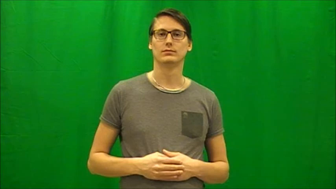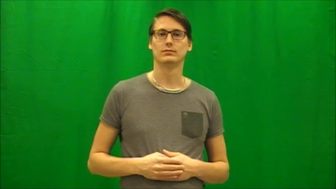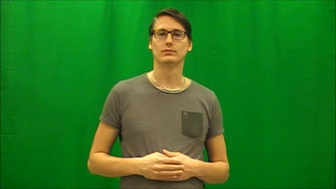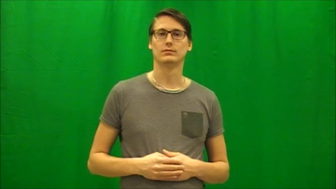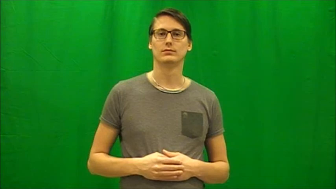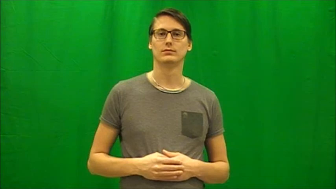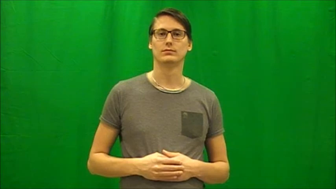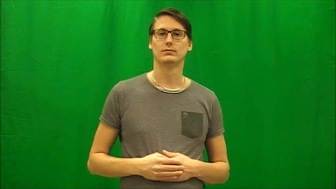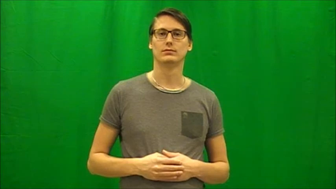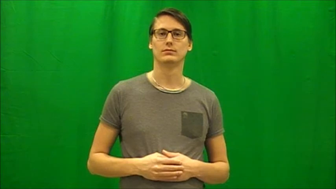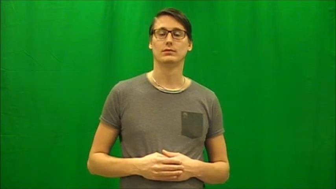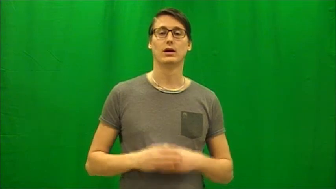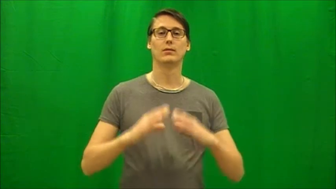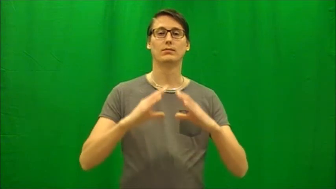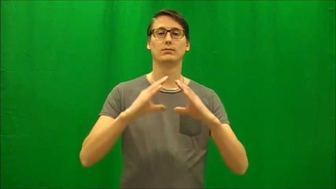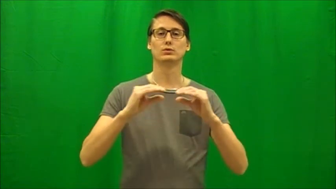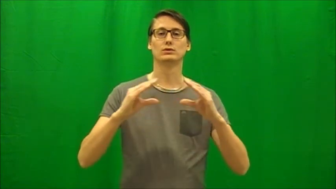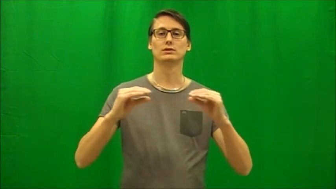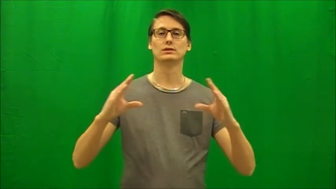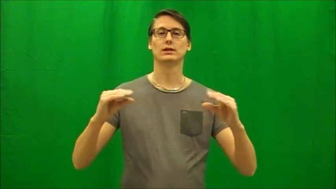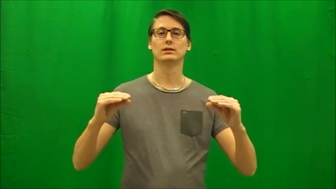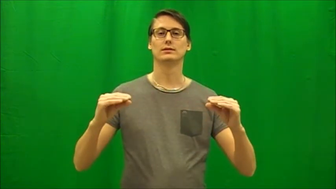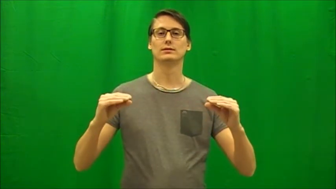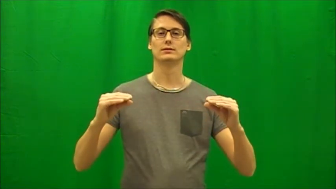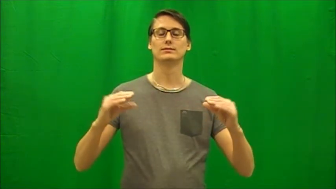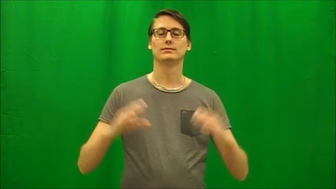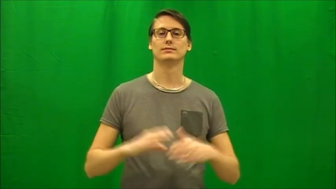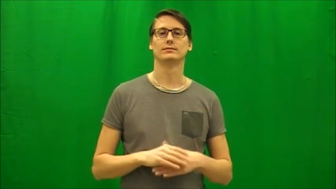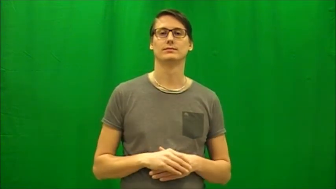MOSSA